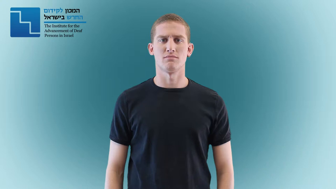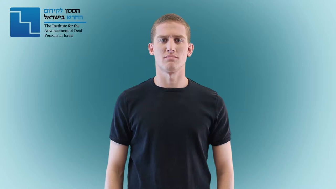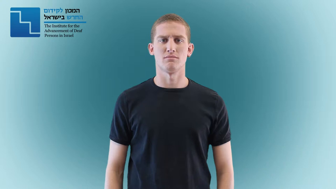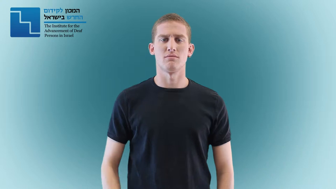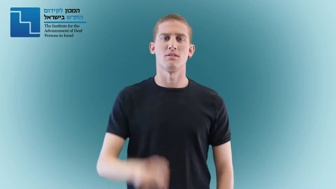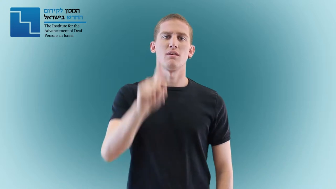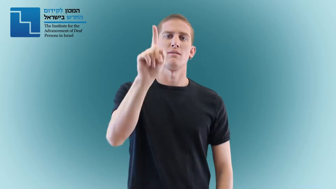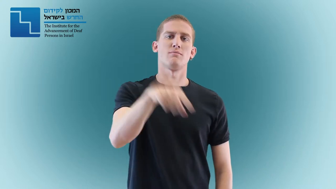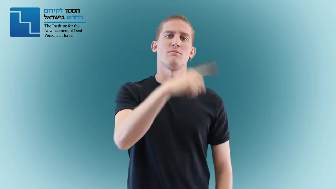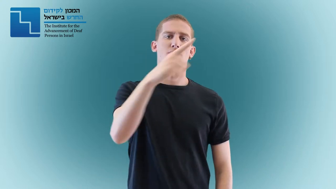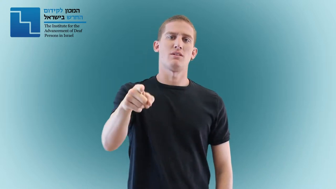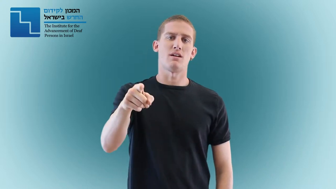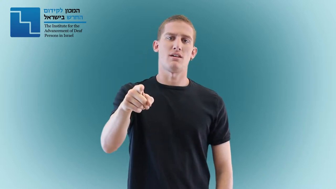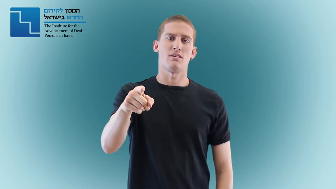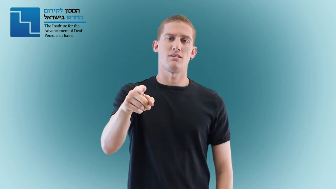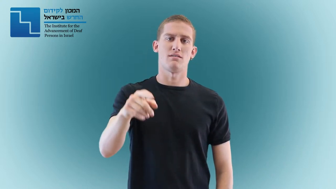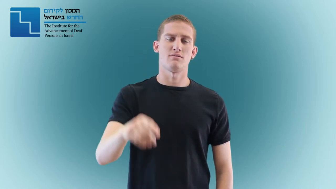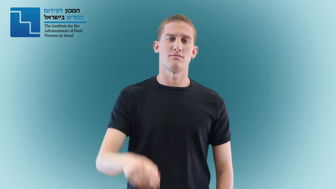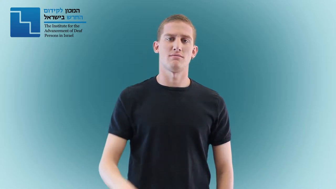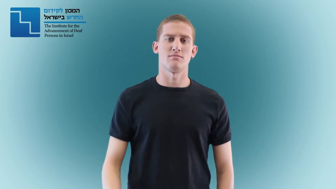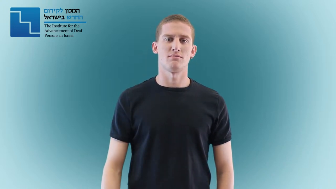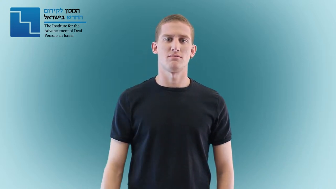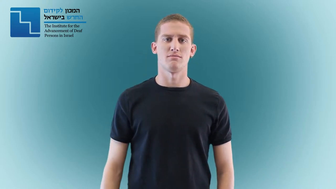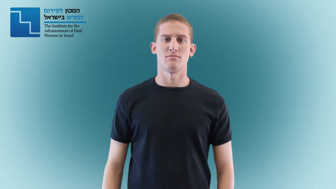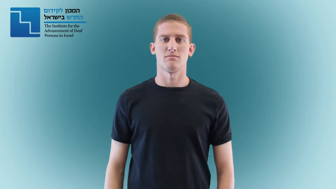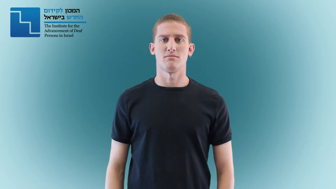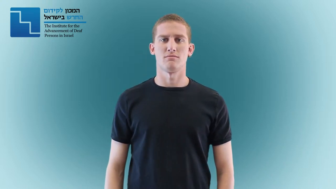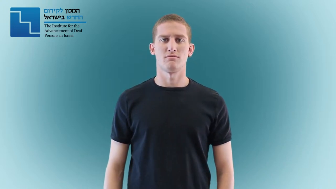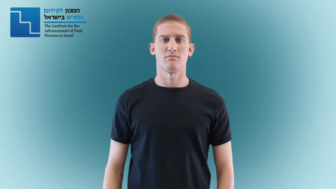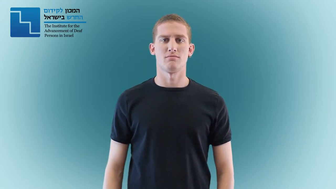לבטל